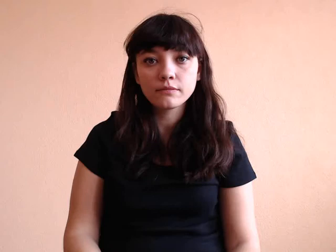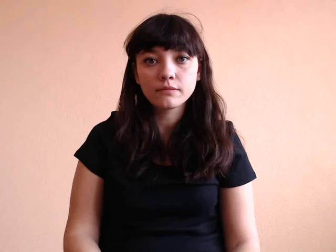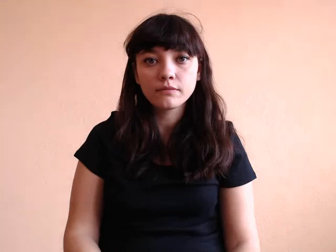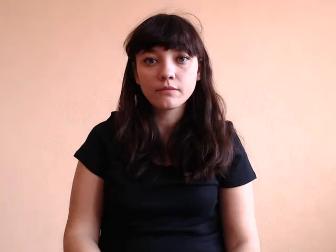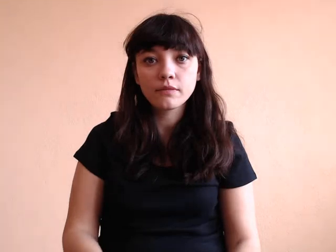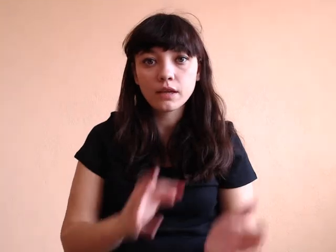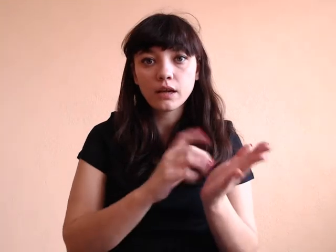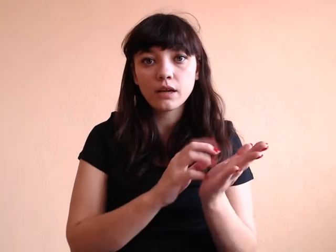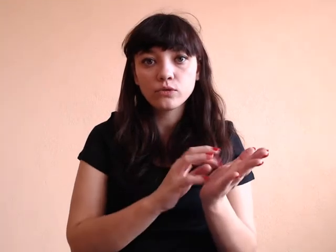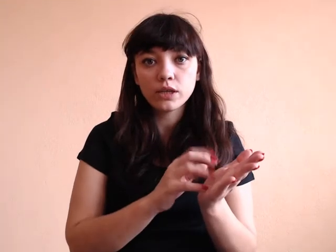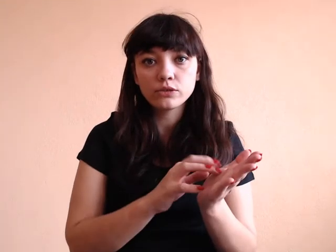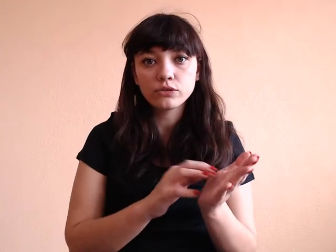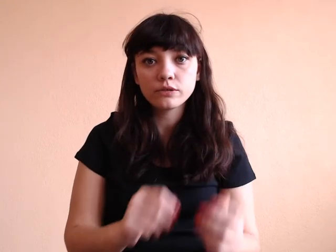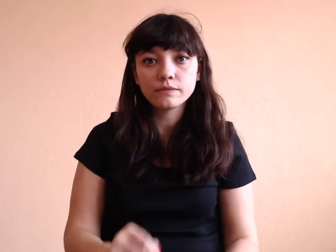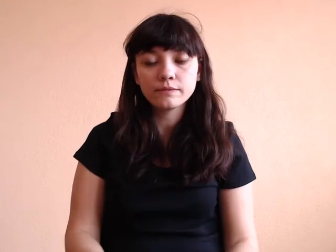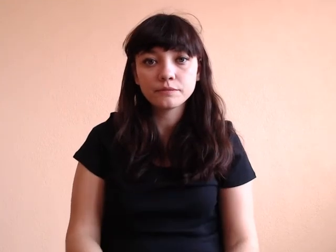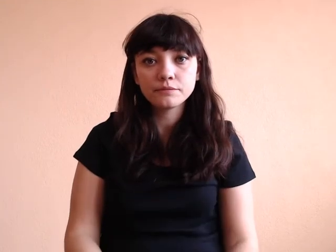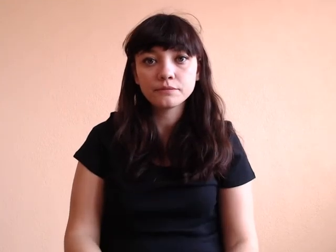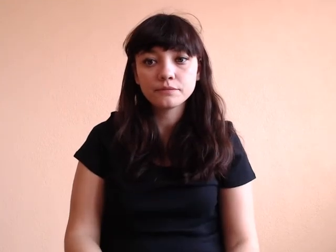KALKULATOR